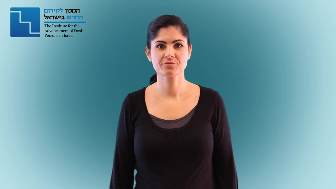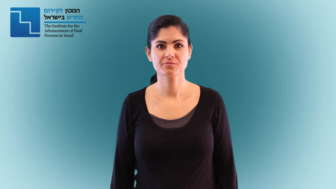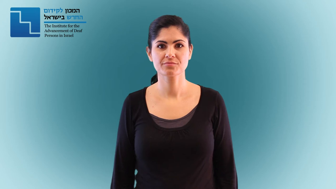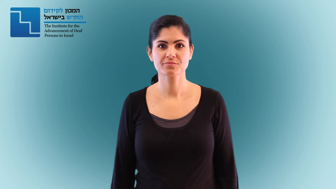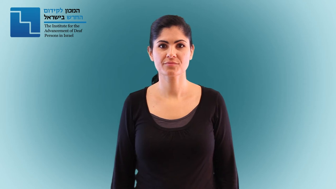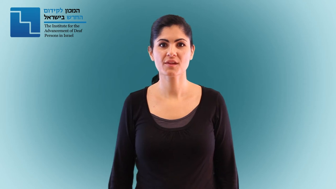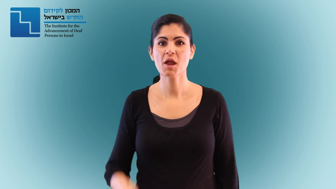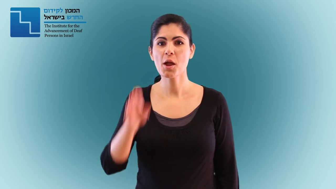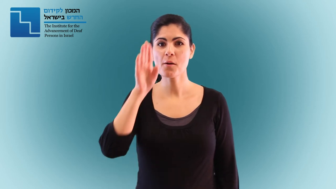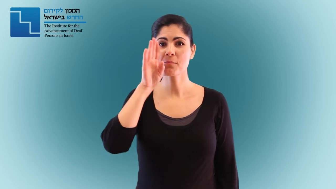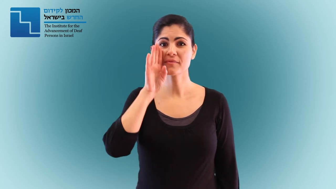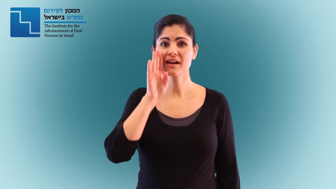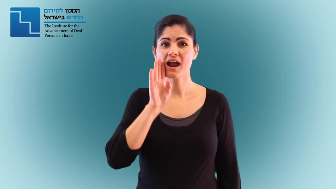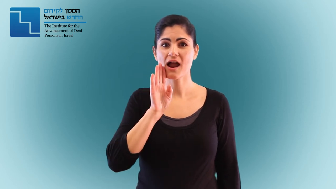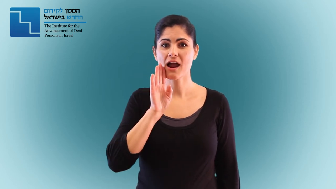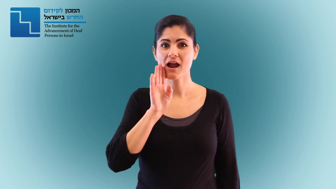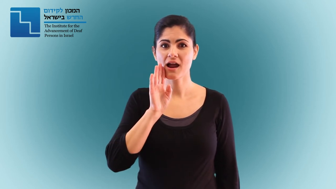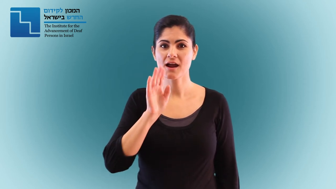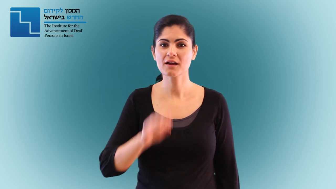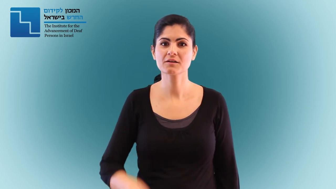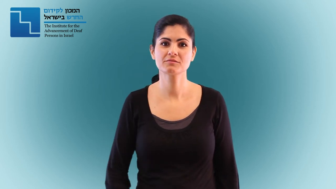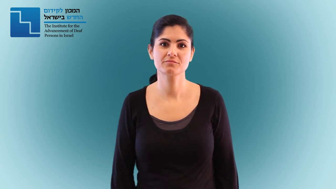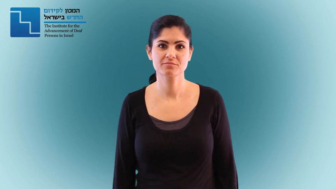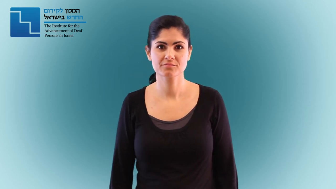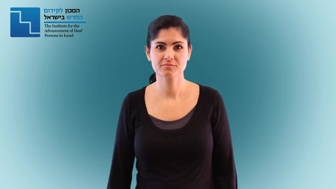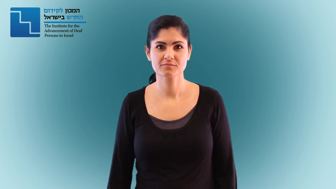בירה